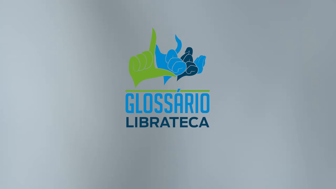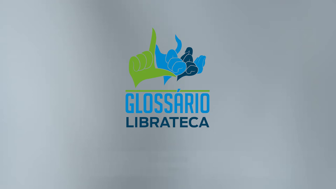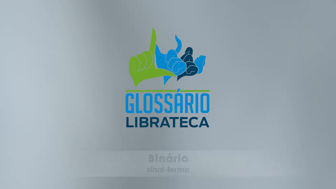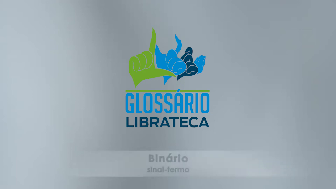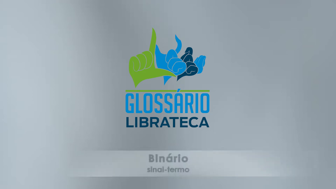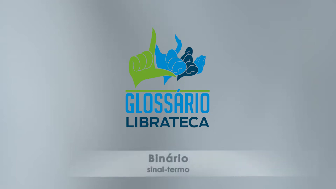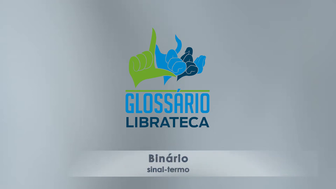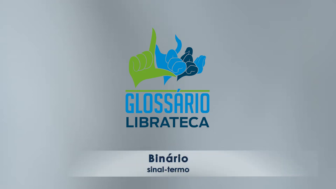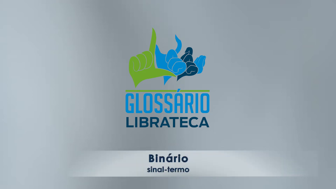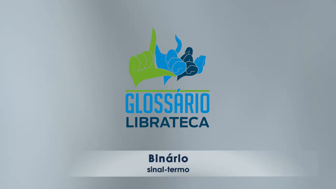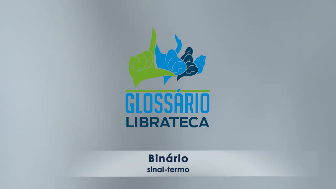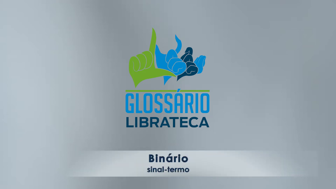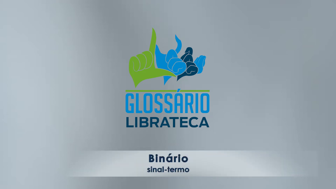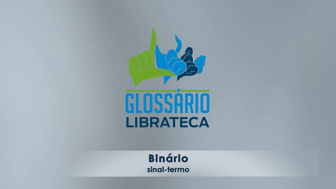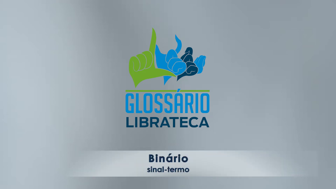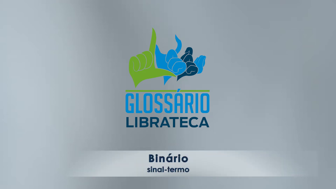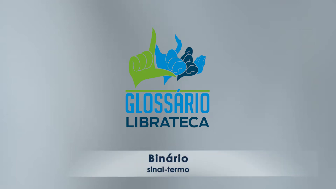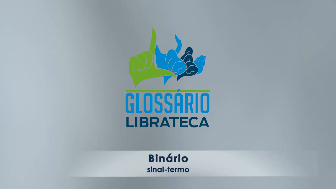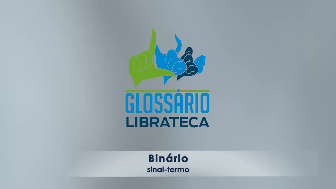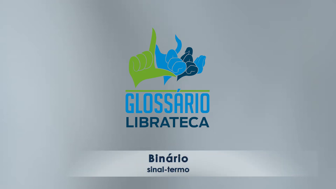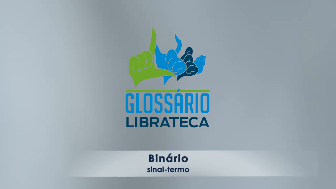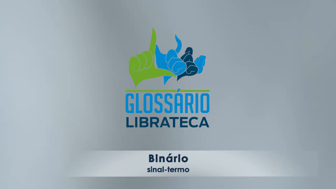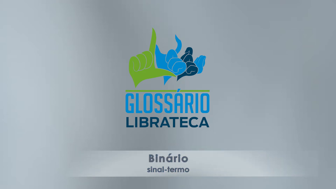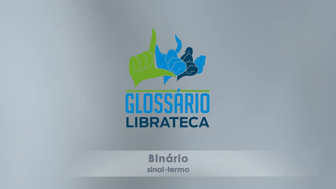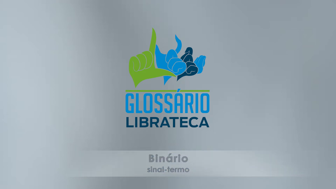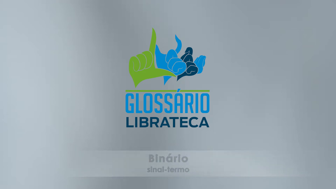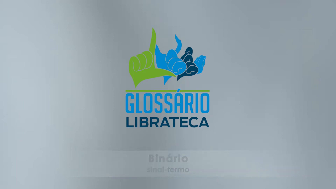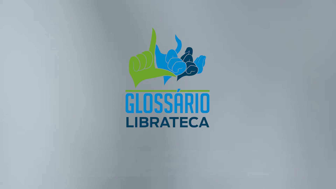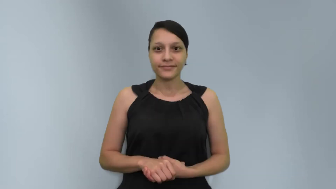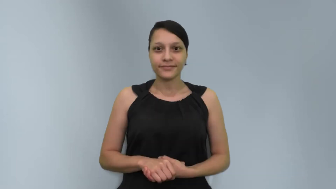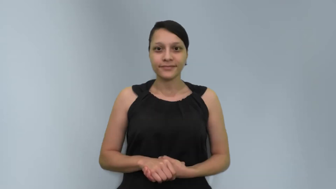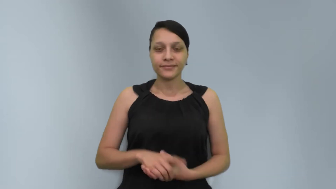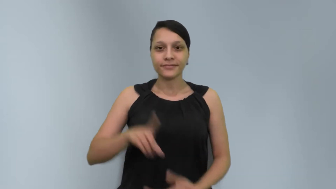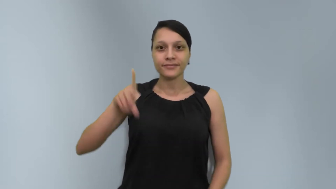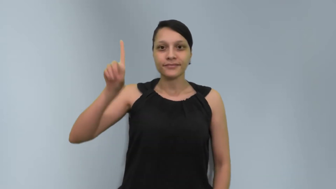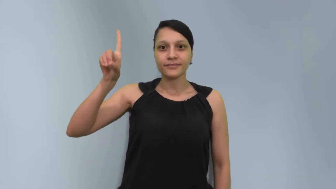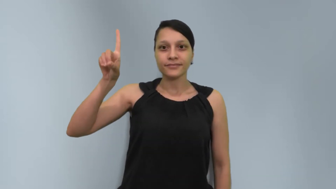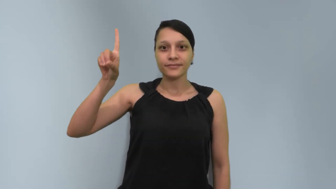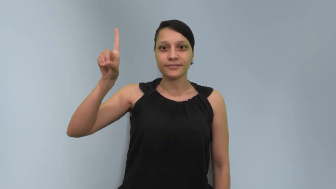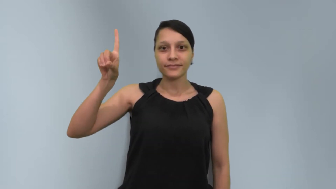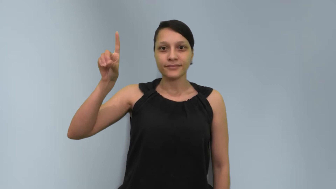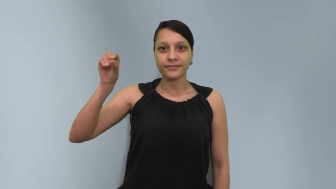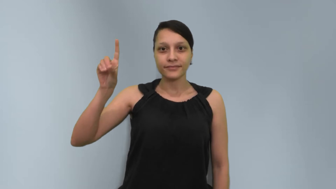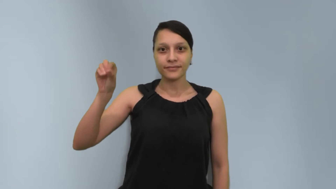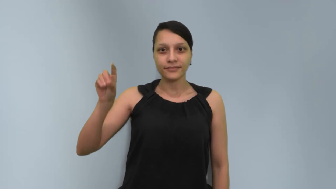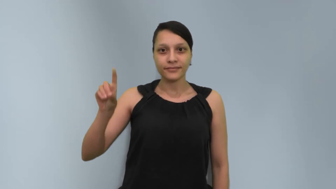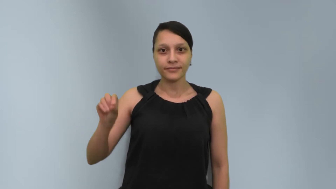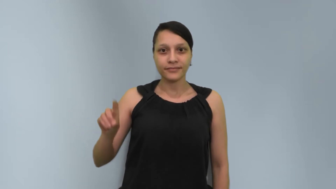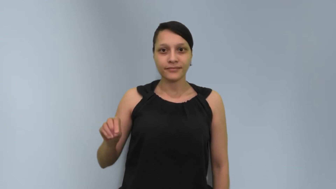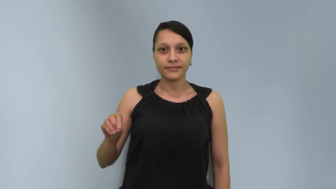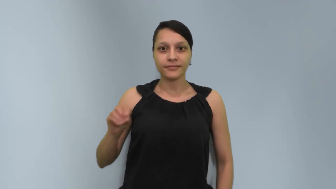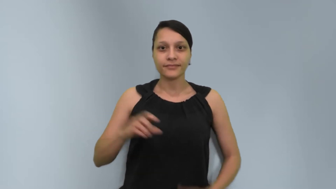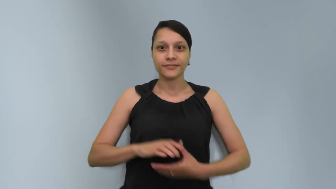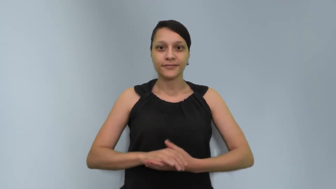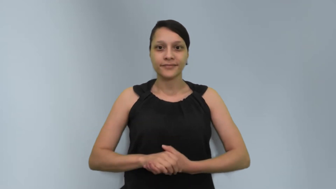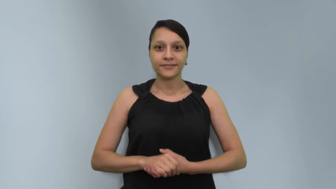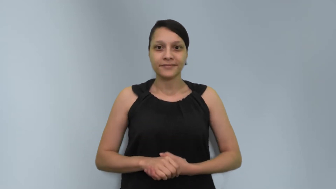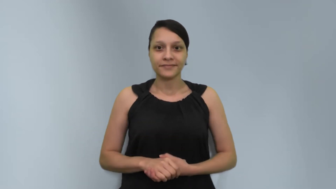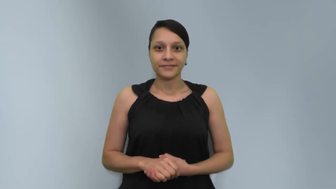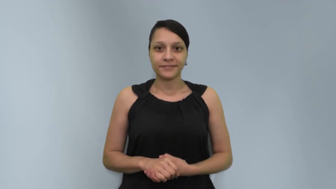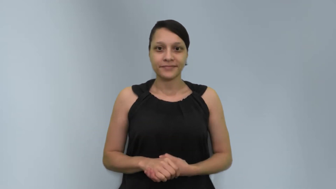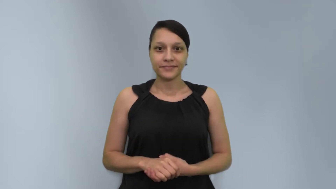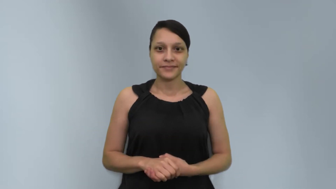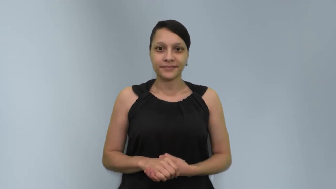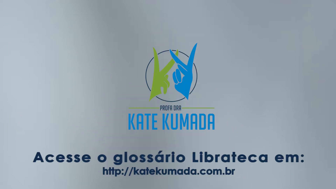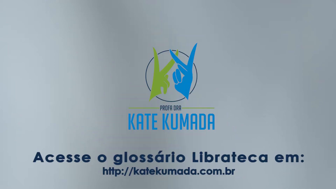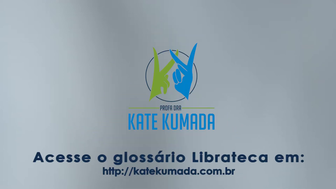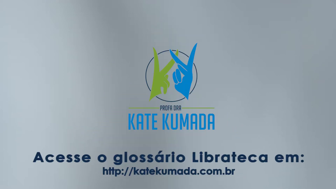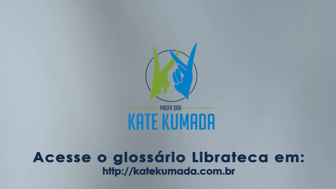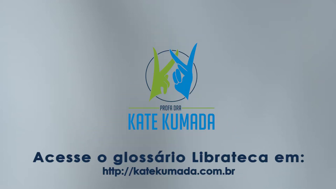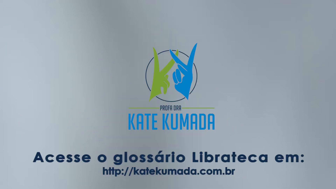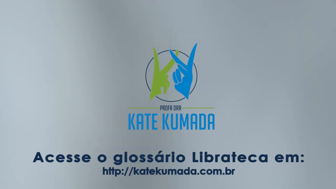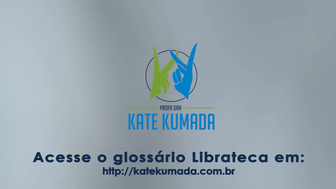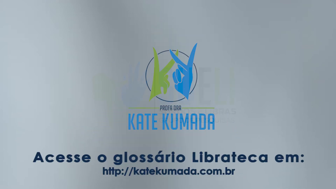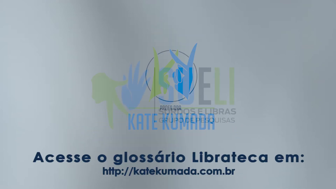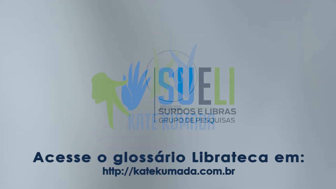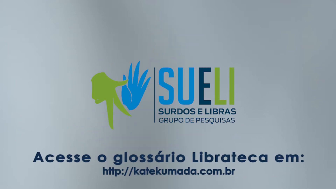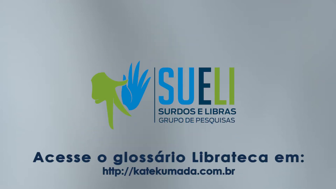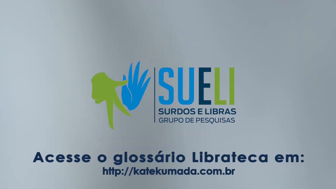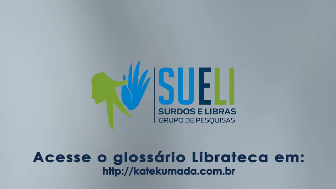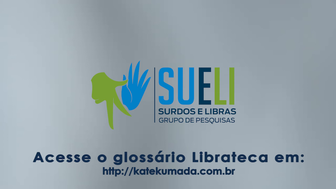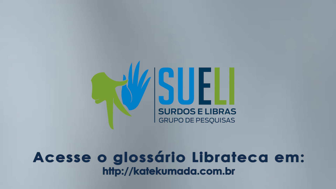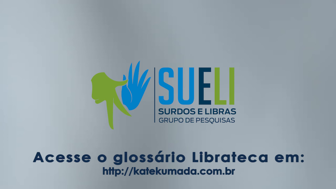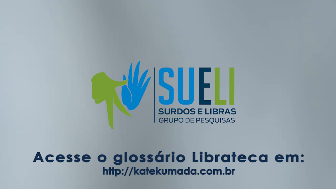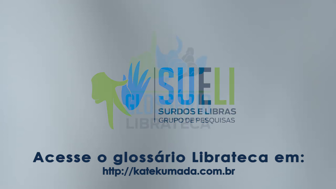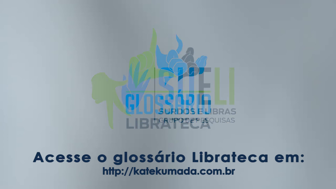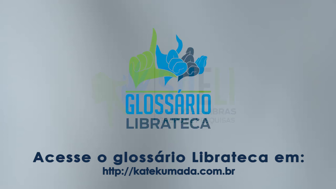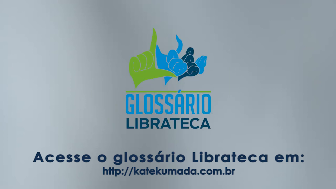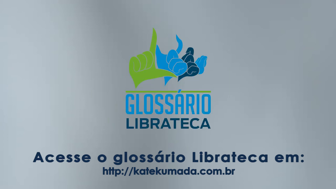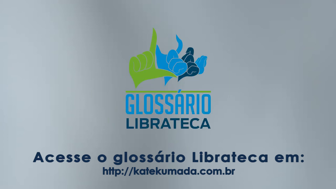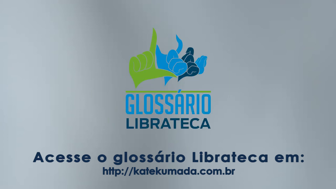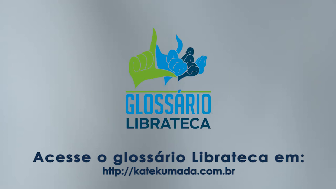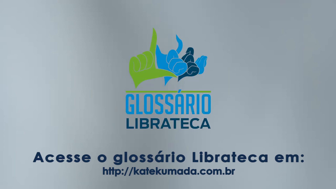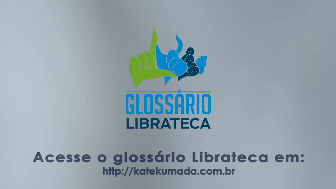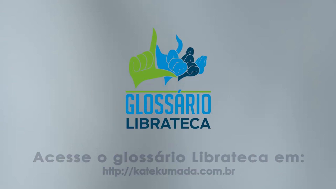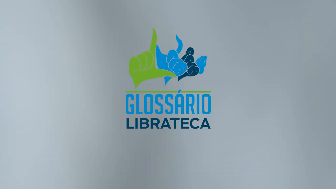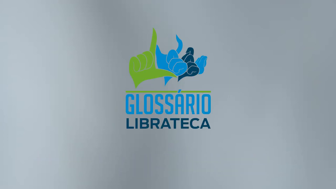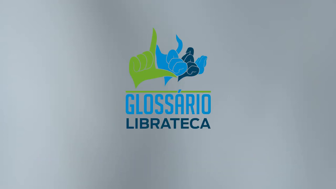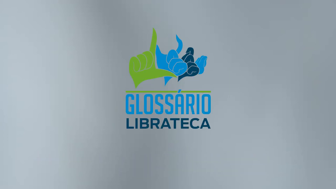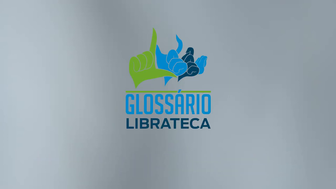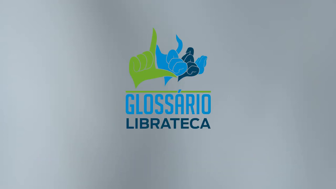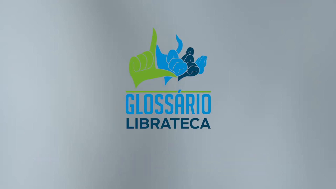Binário